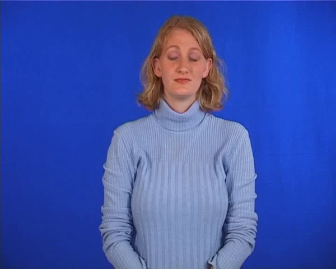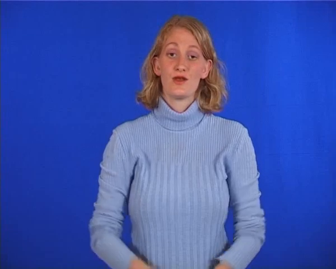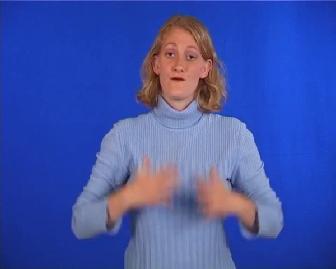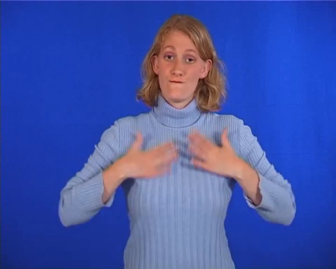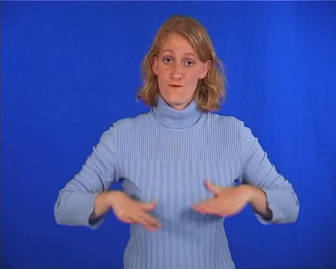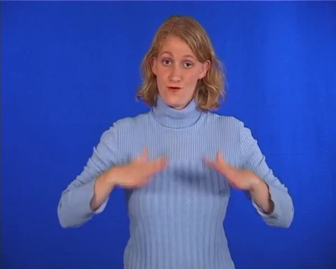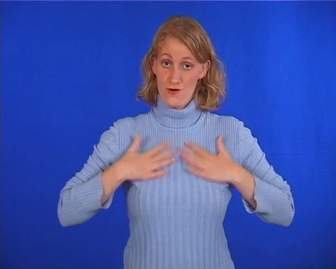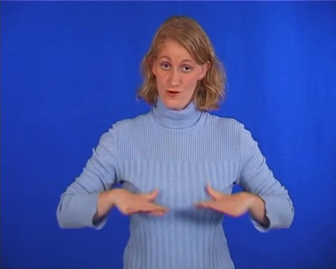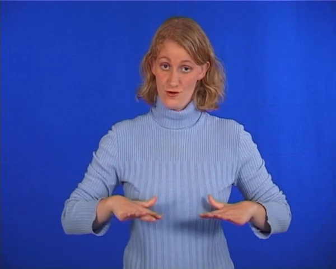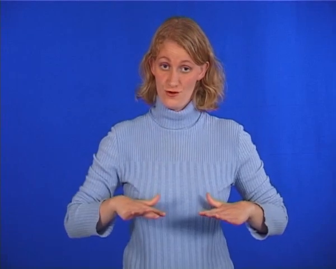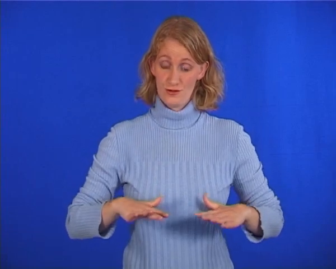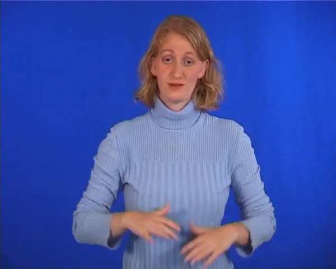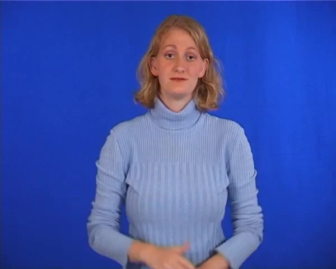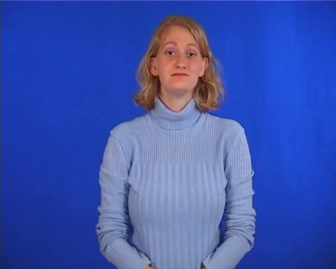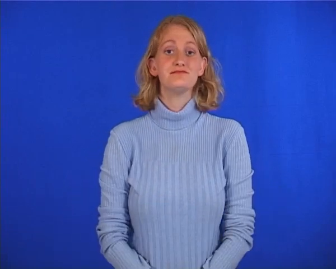föt